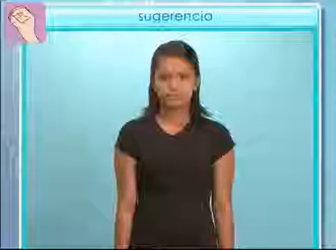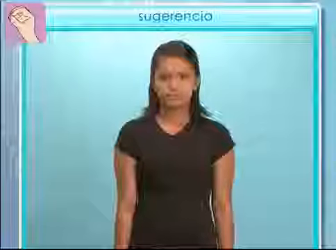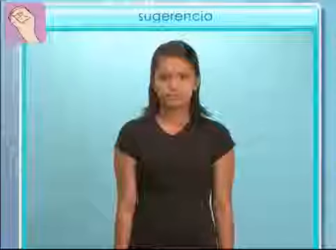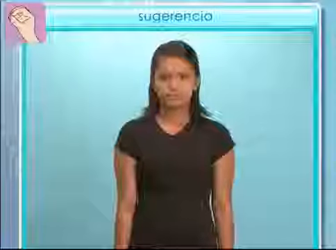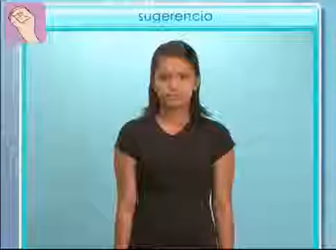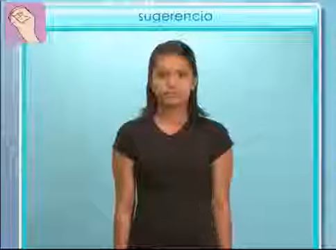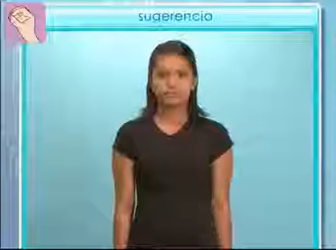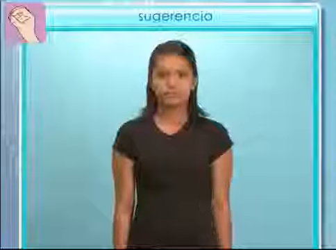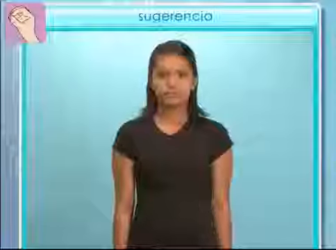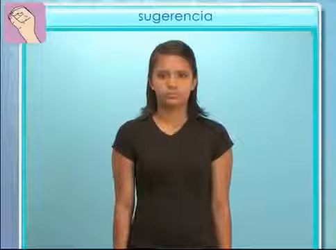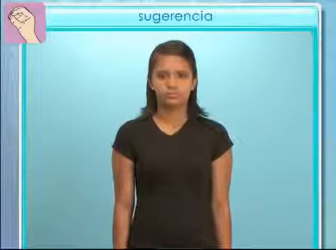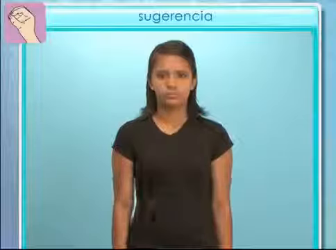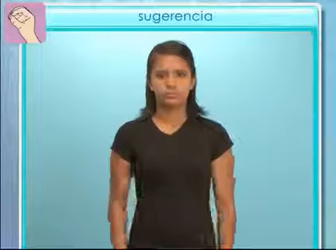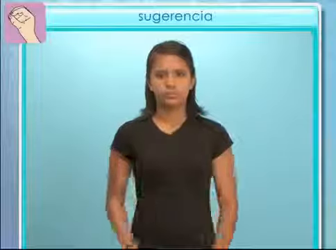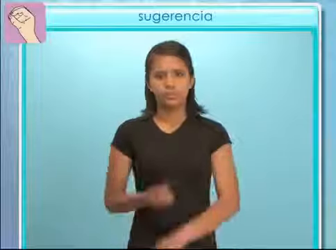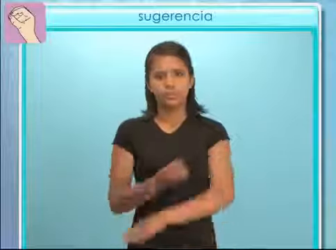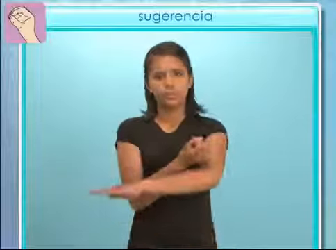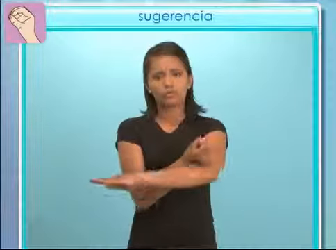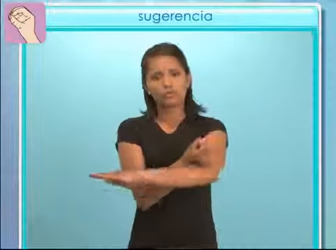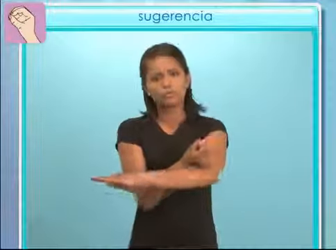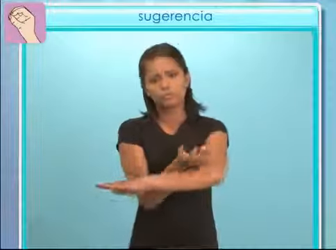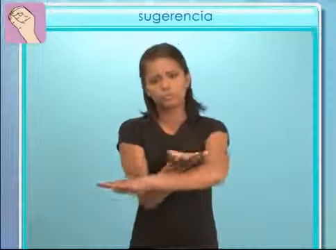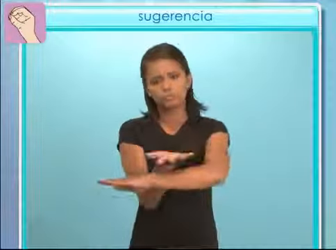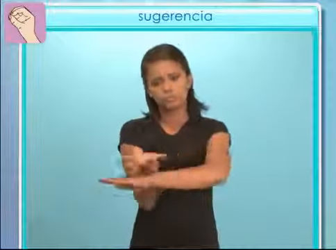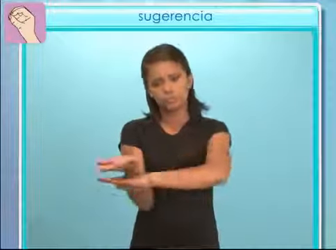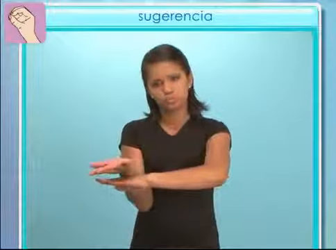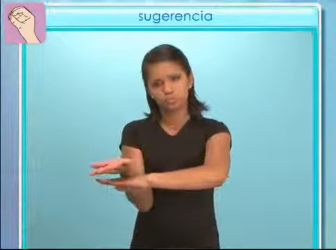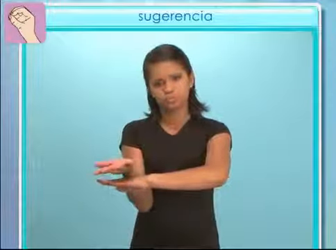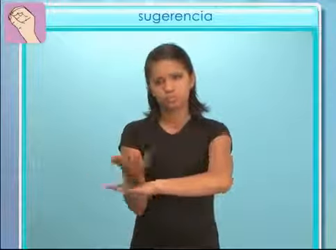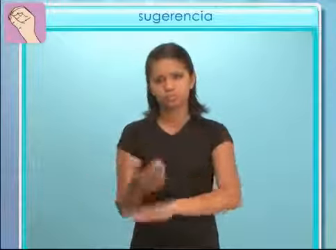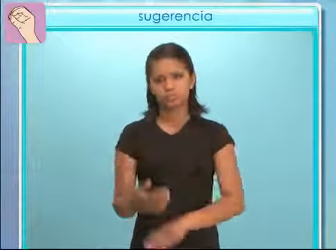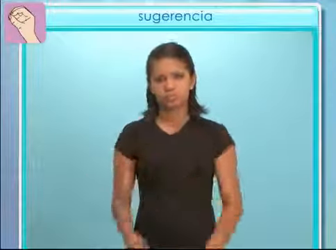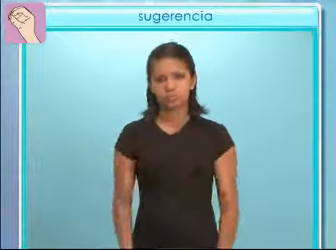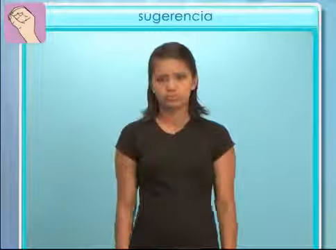SUGERENCIA